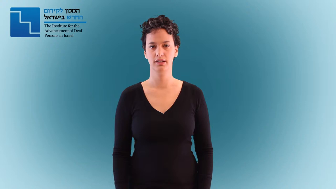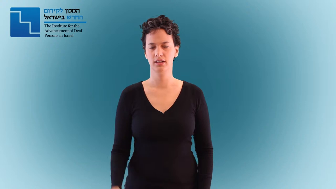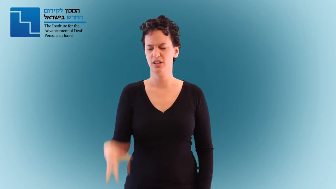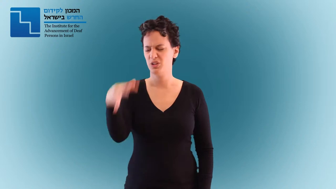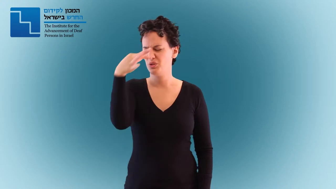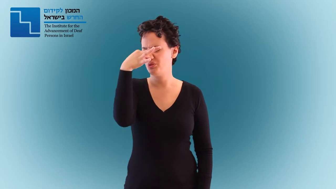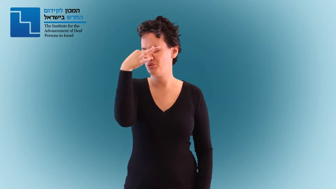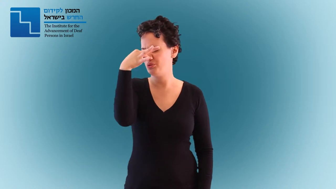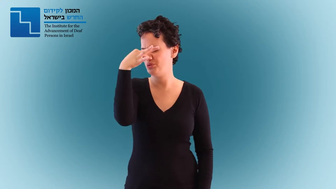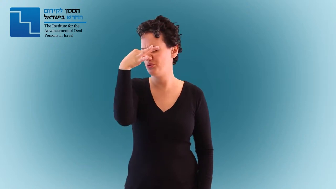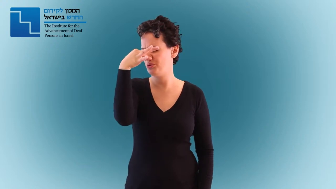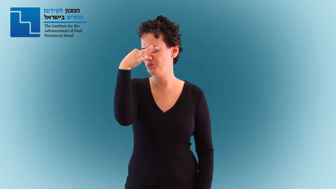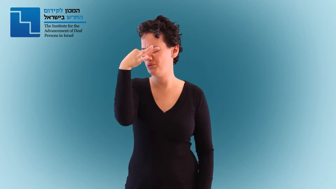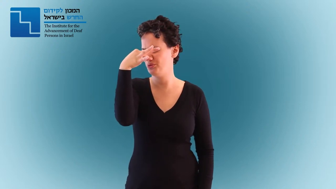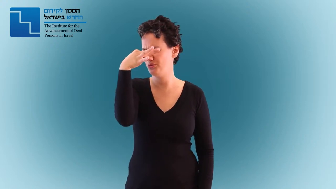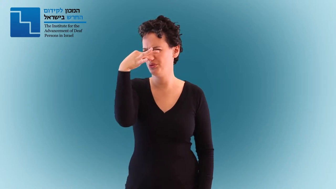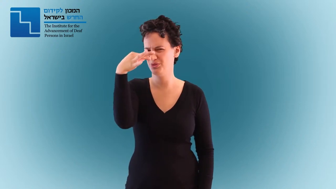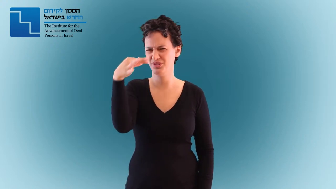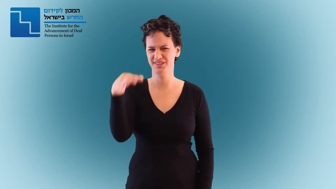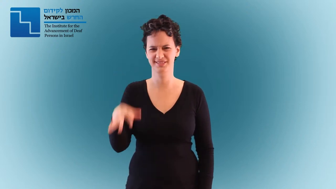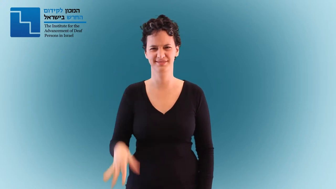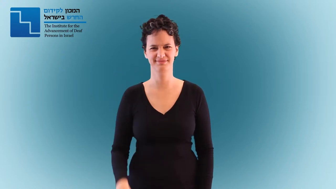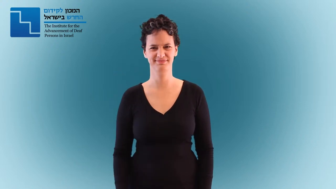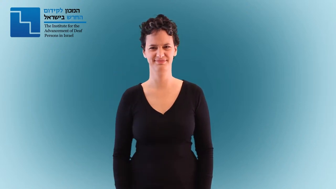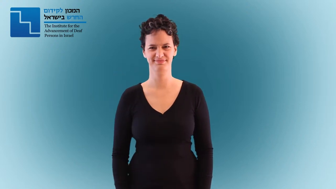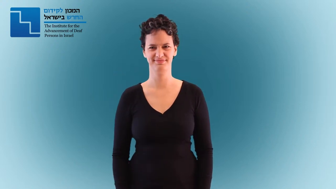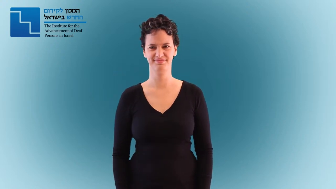מסריח